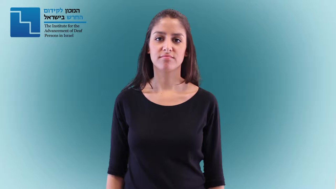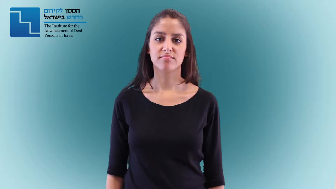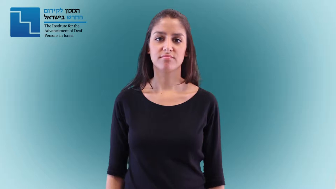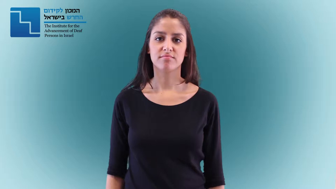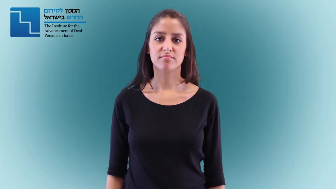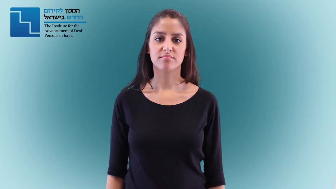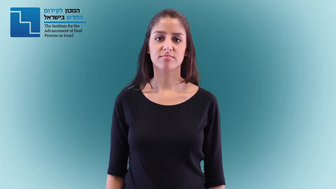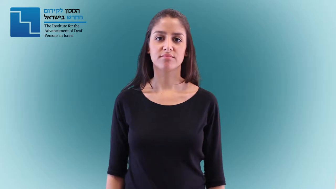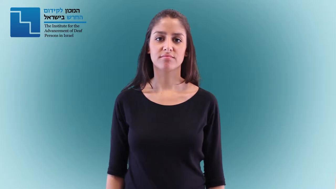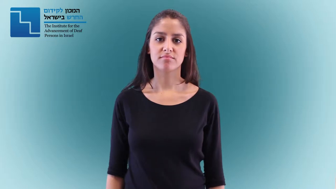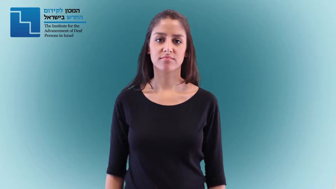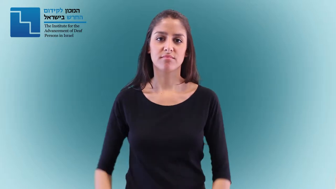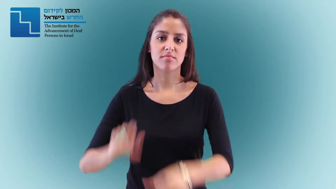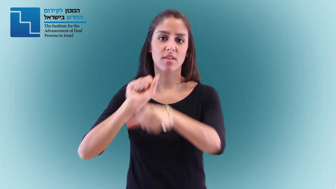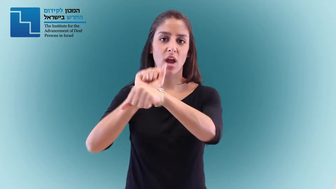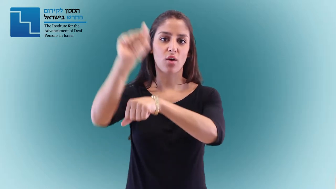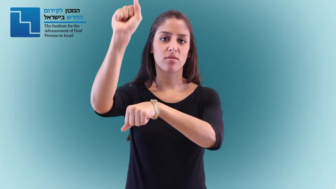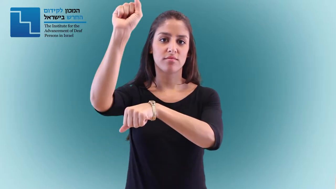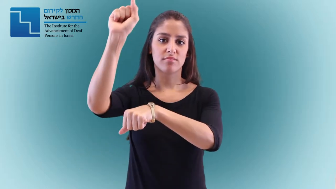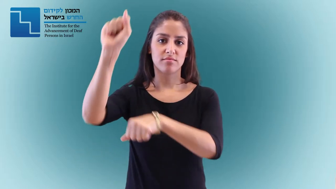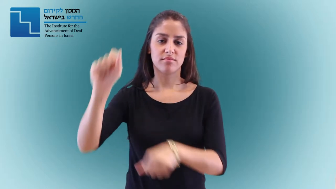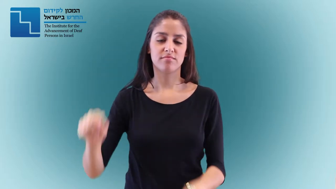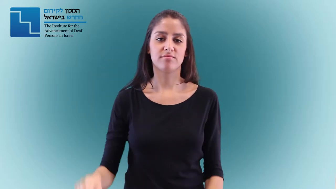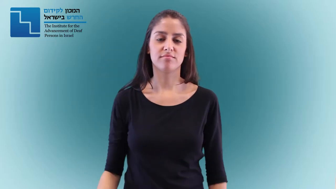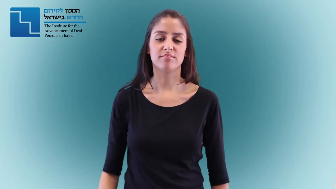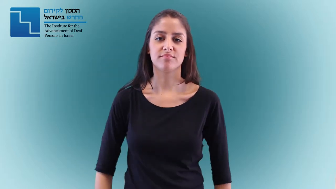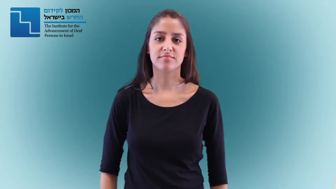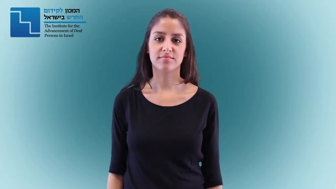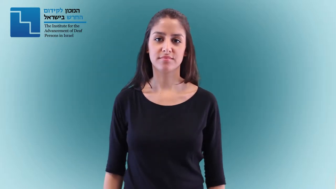ערעור